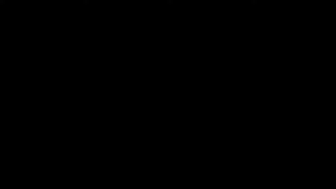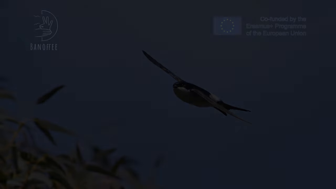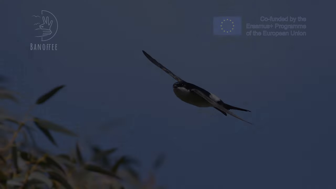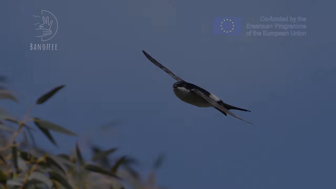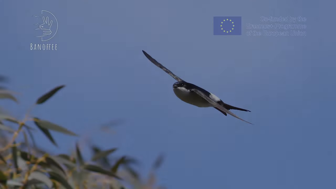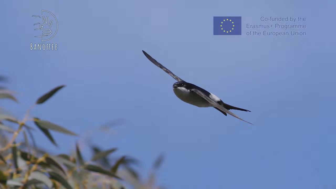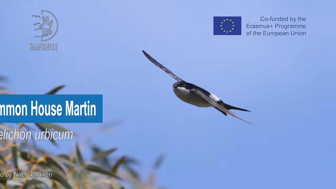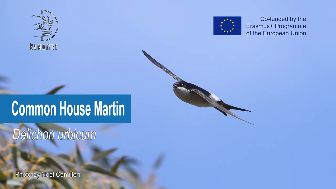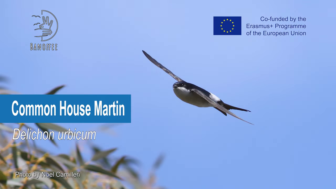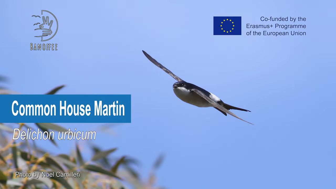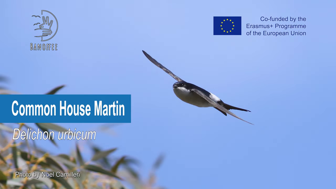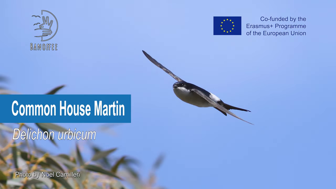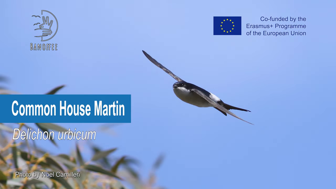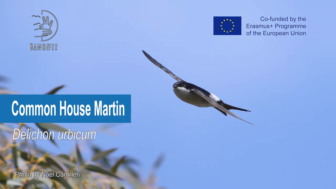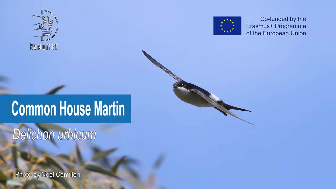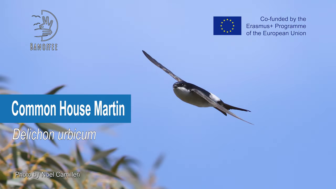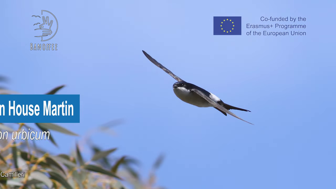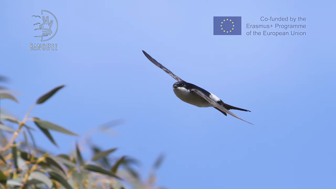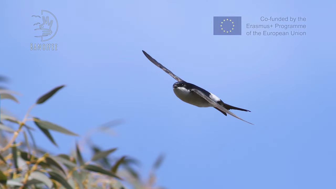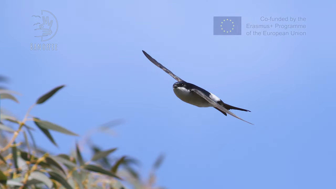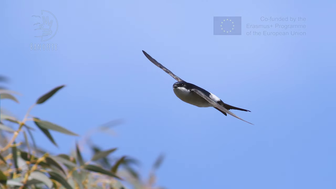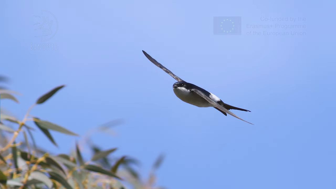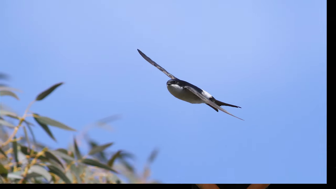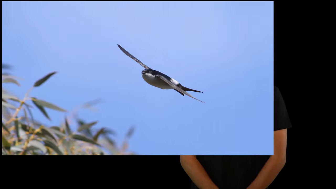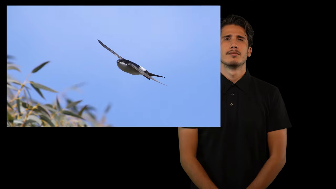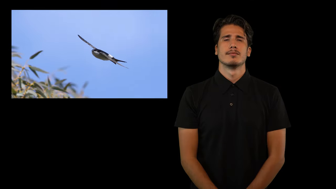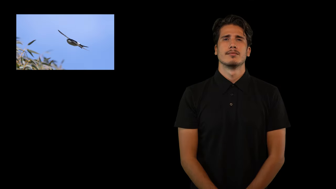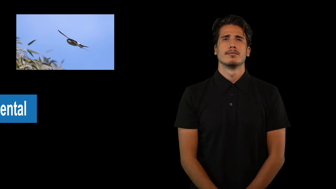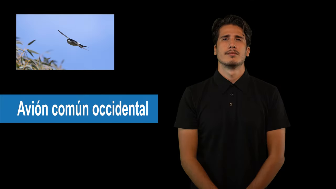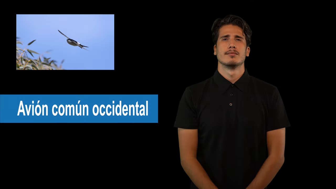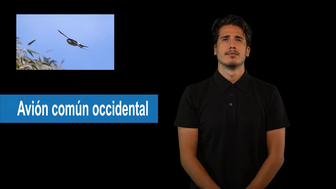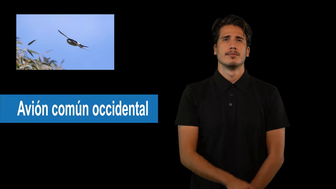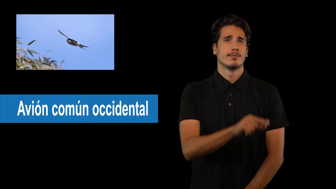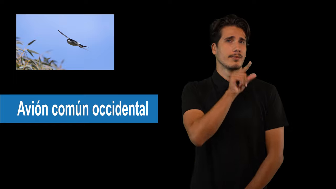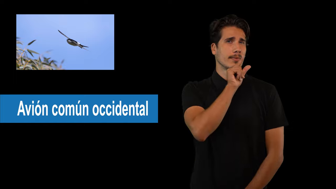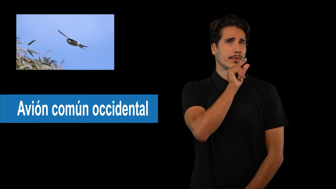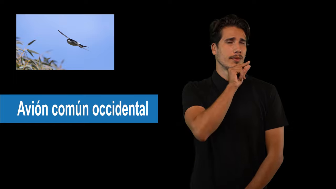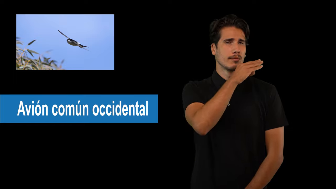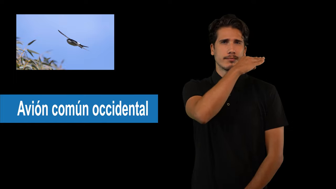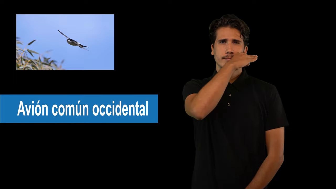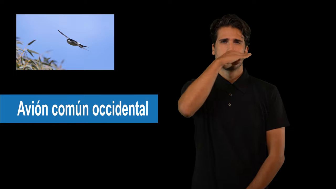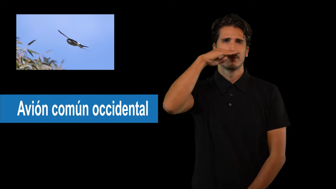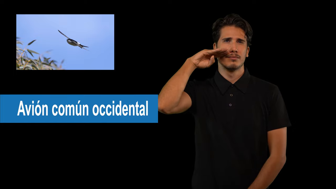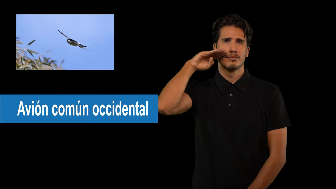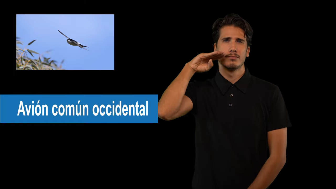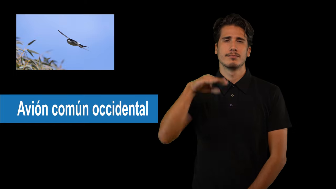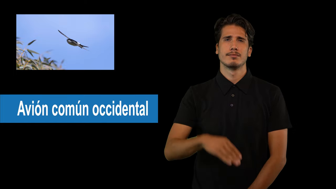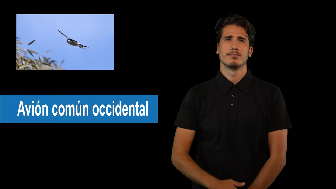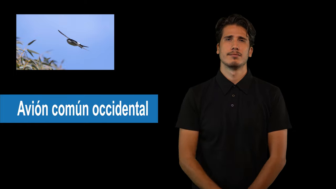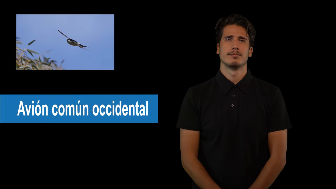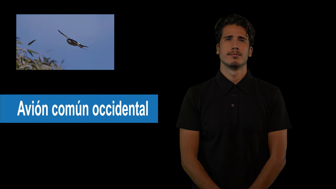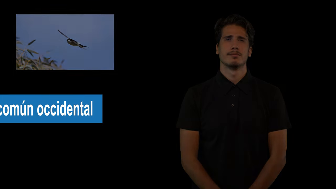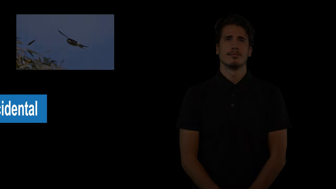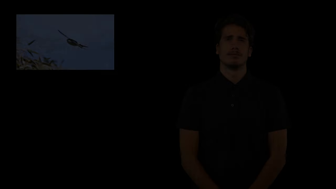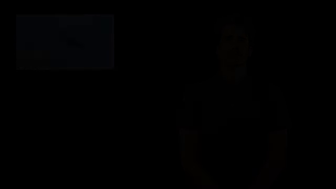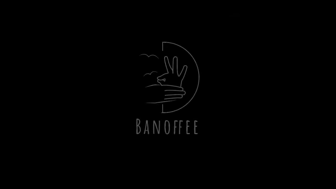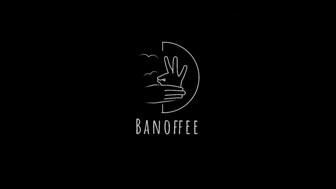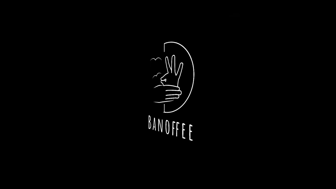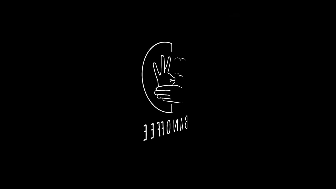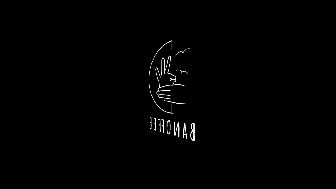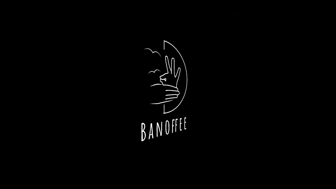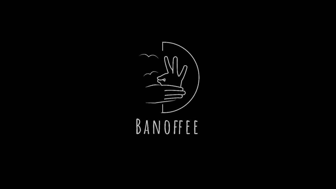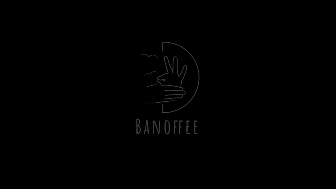Avión común occidental